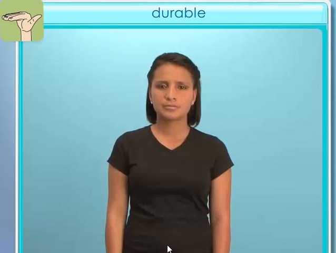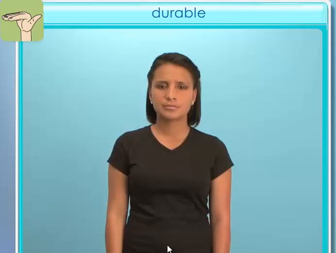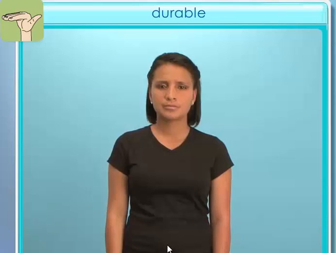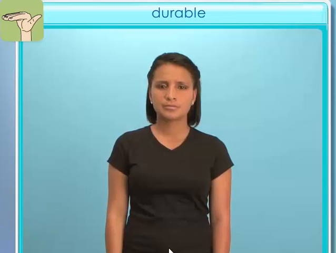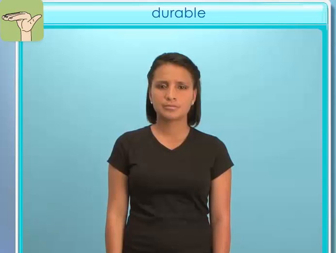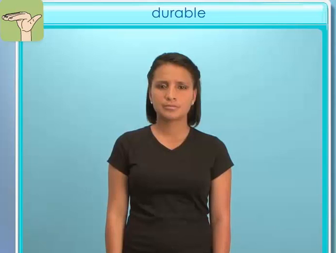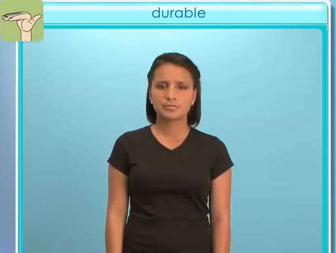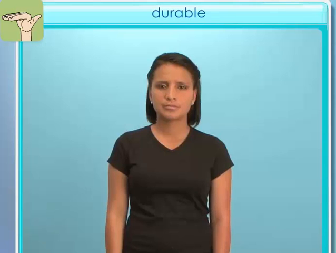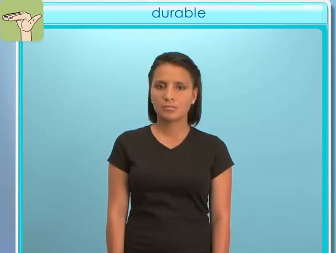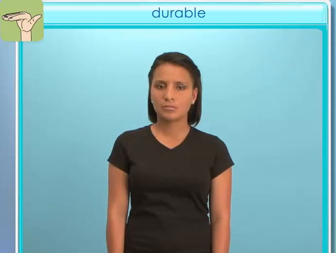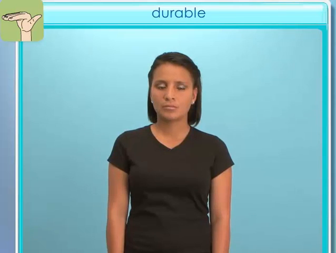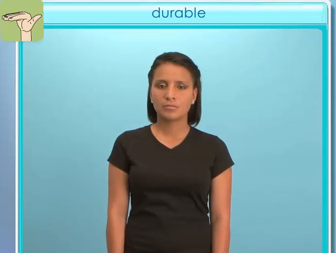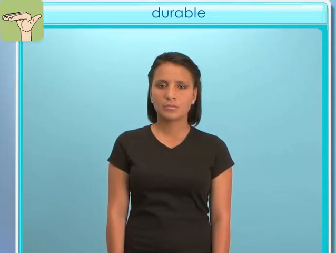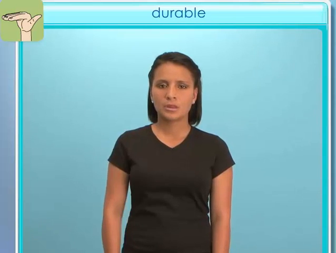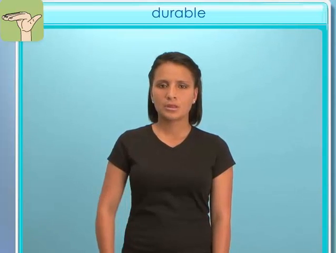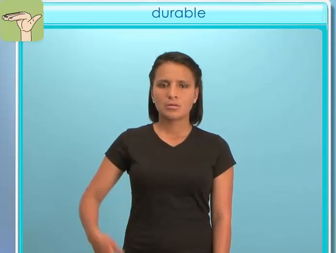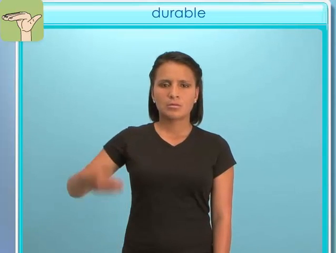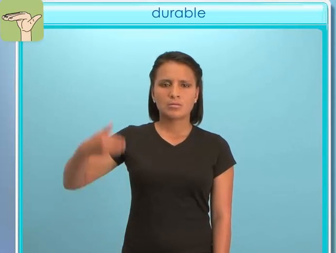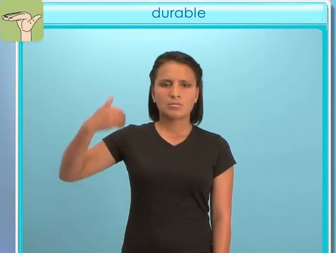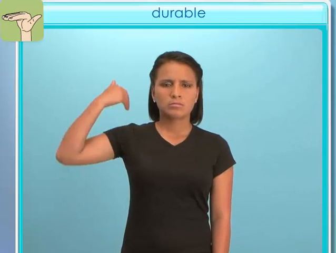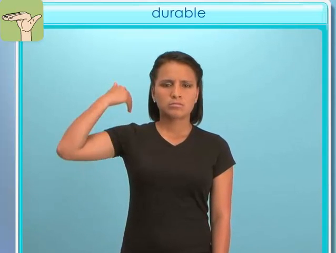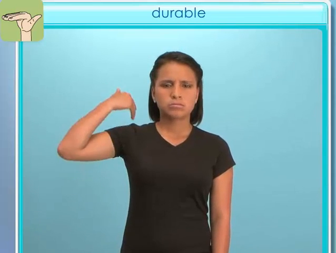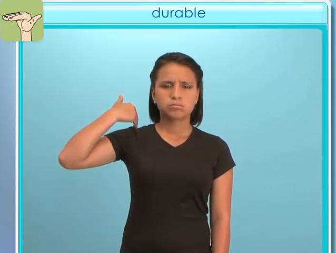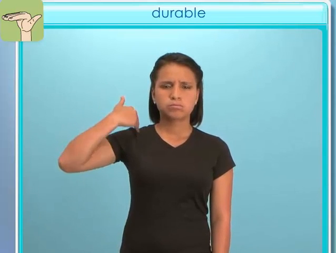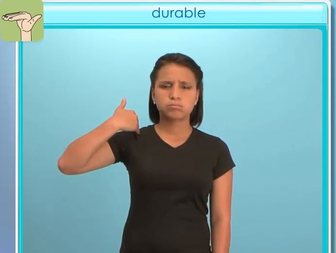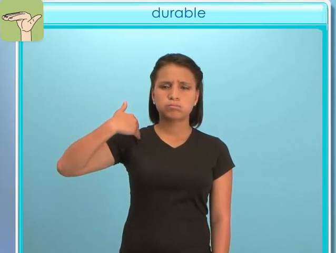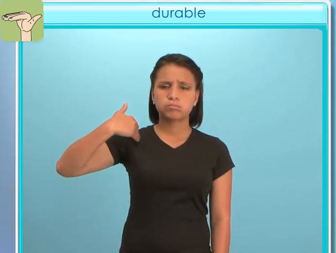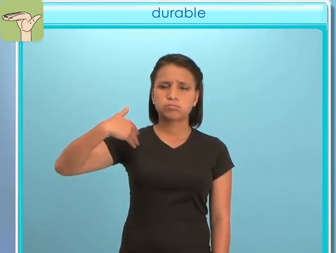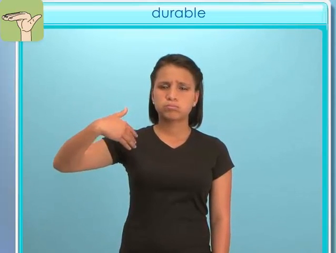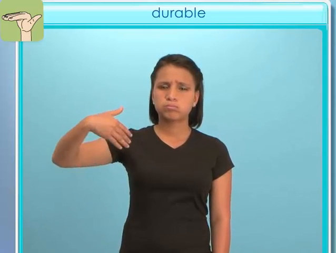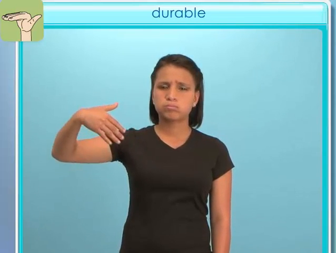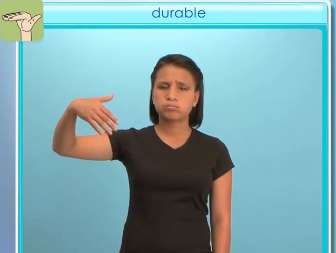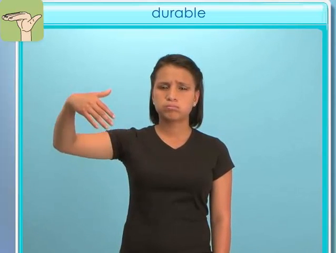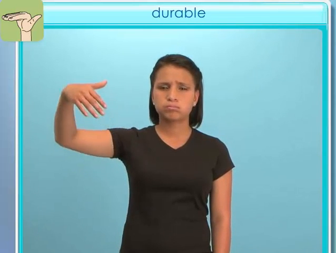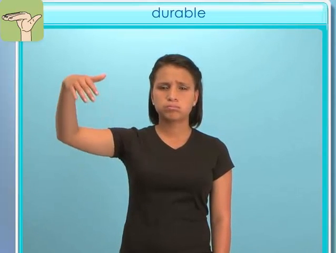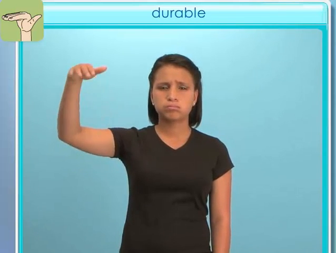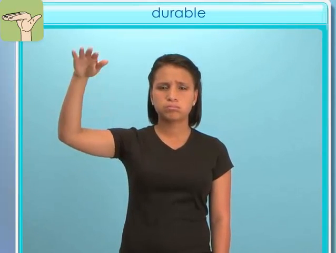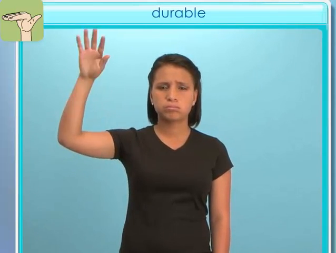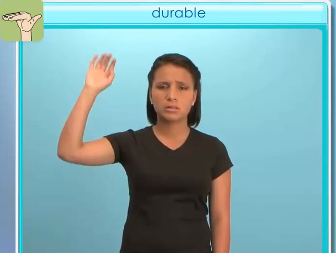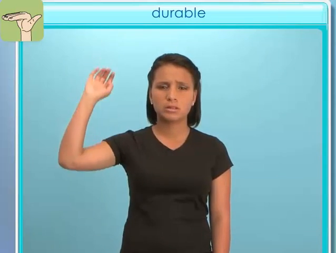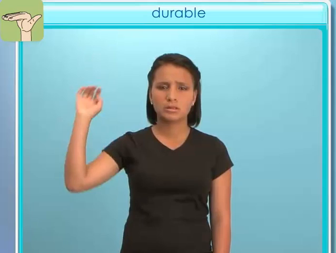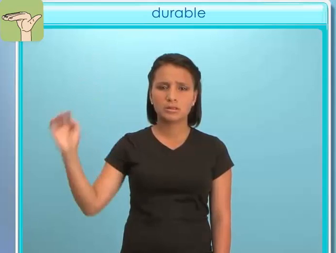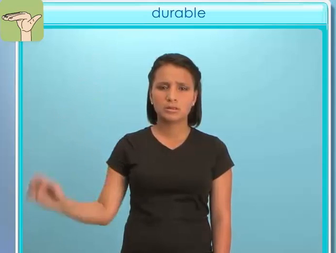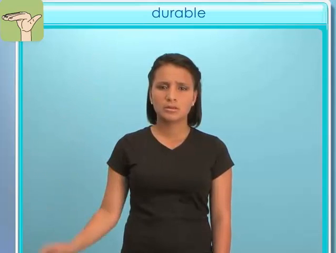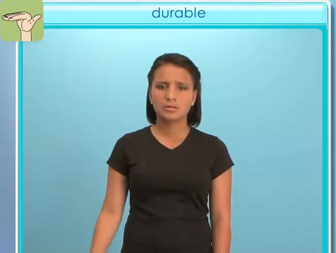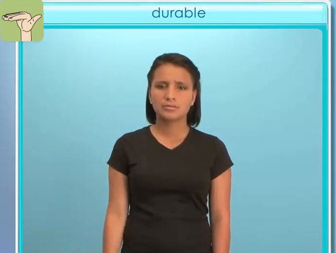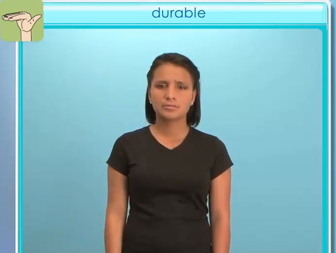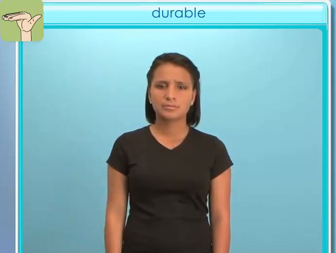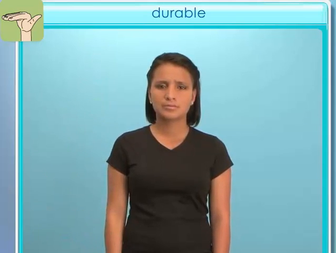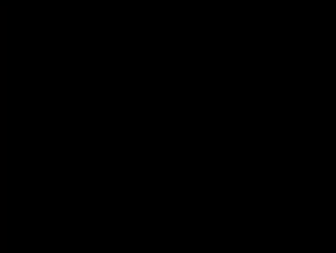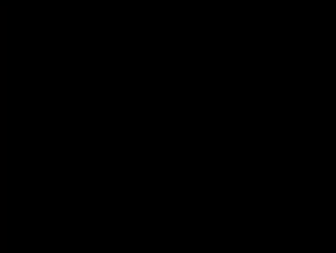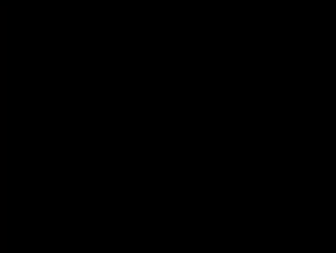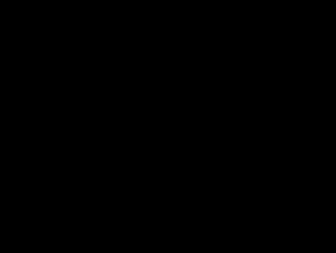Durable